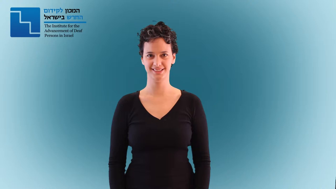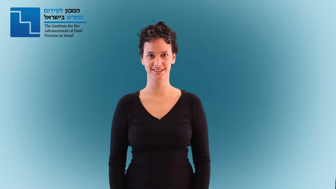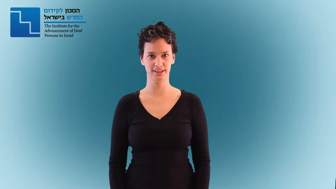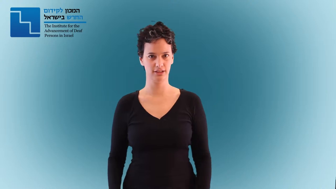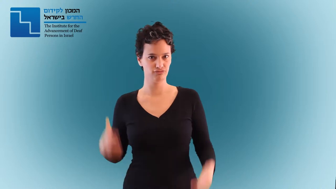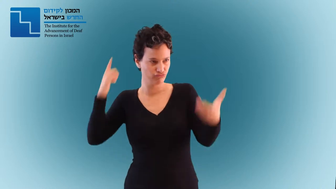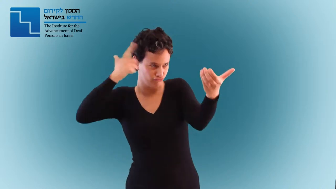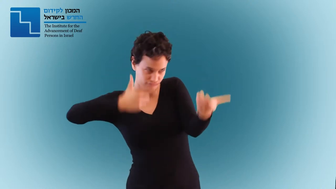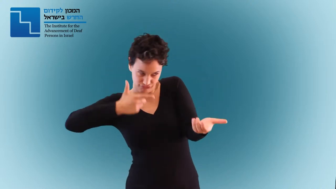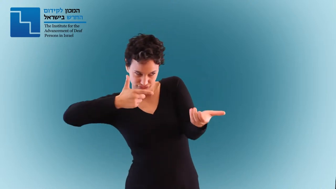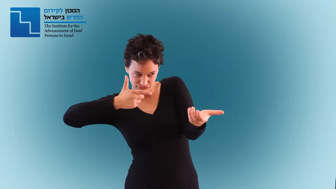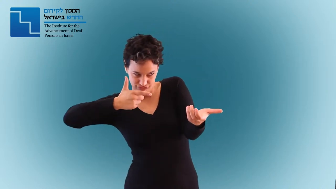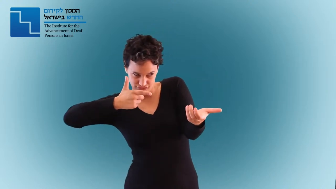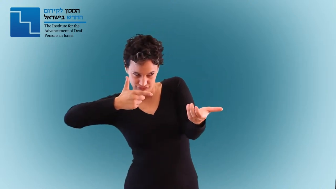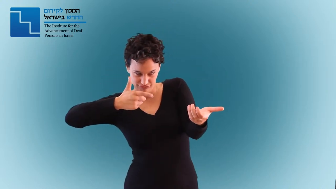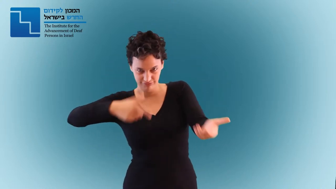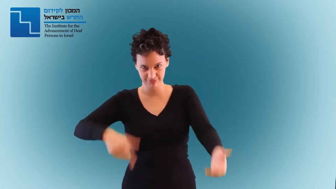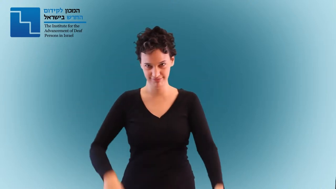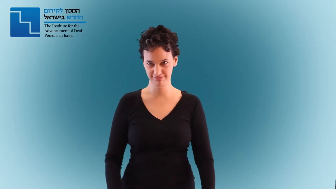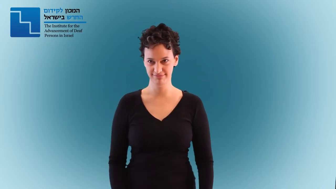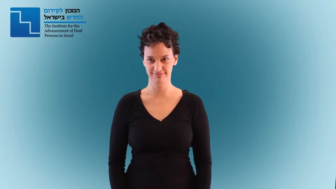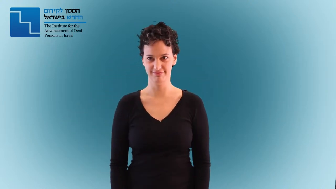רובה